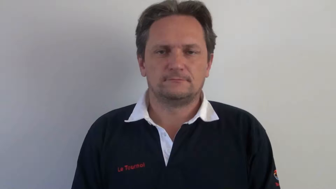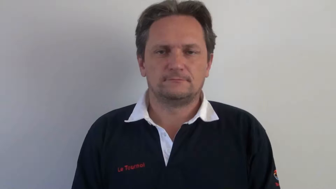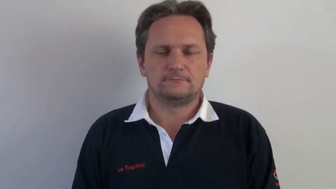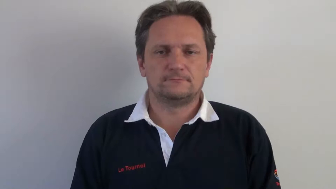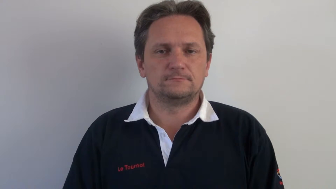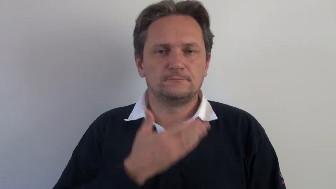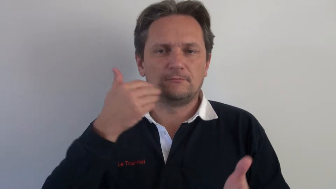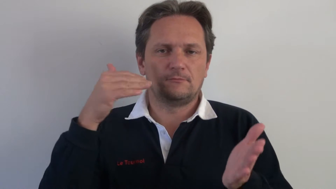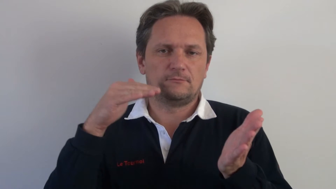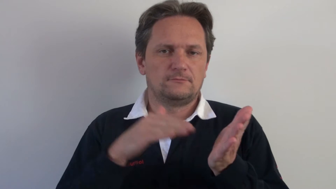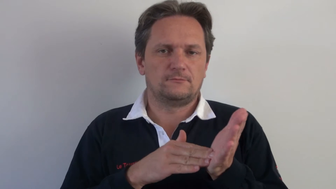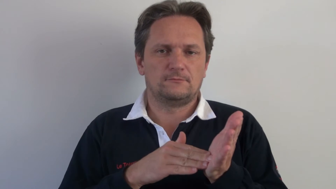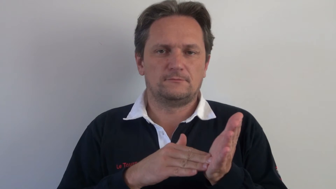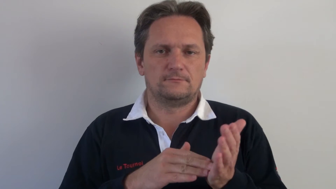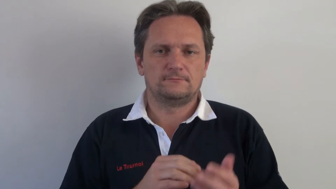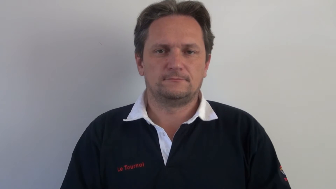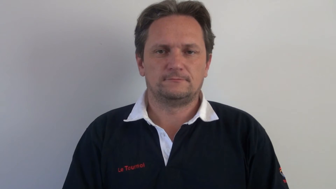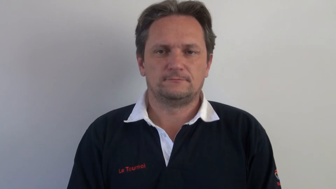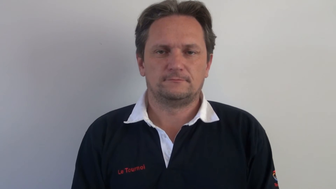Meilleur